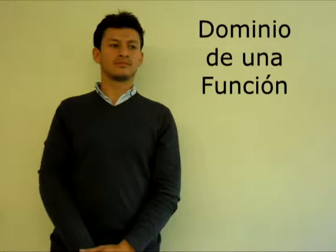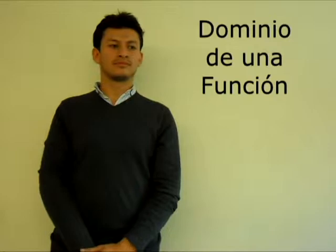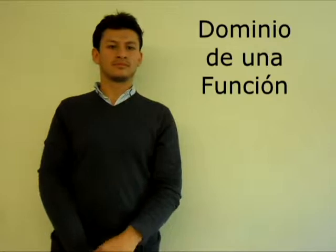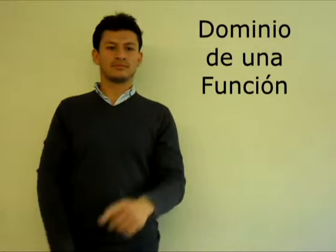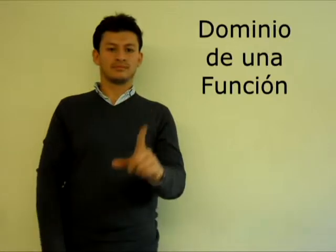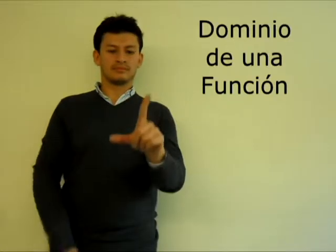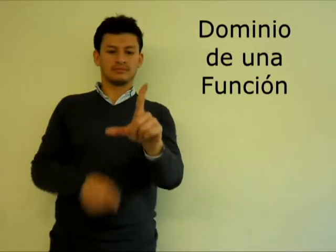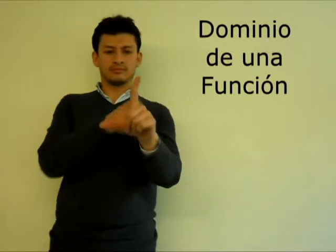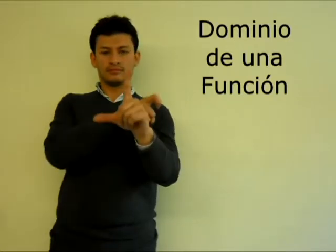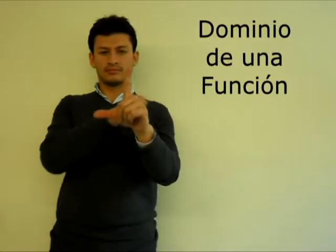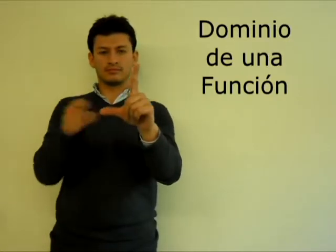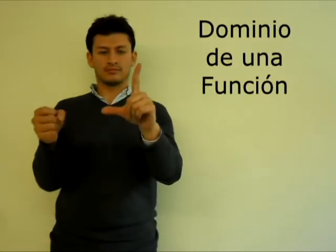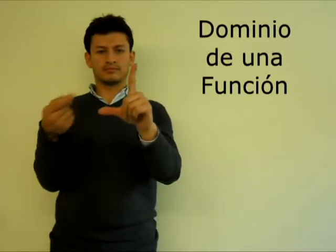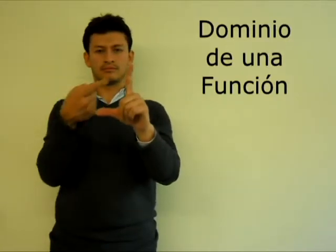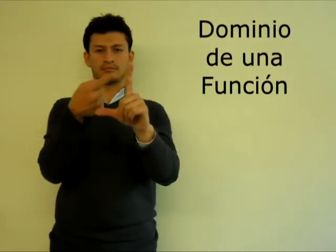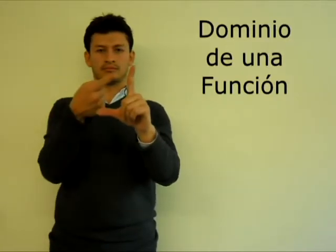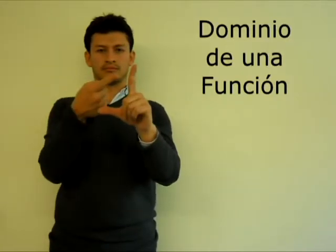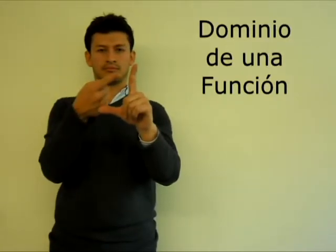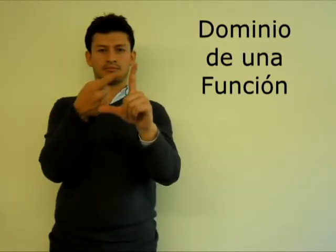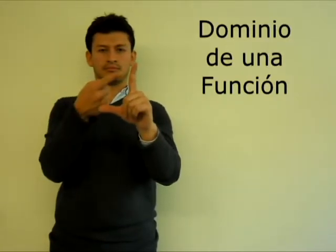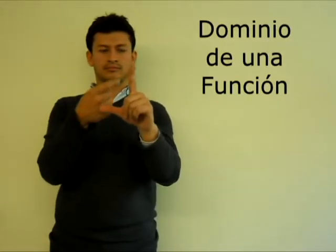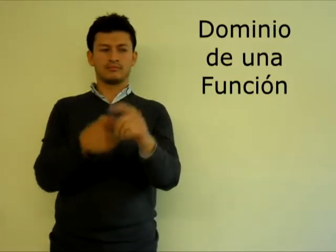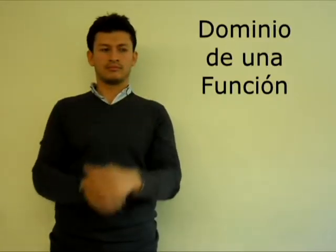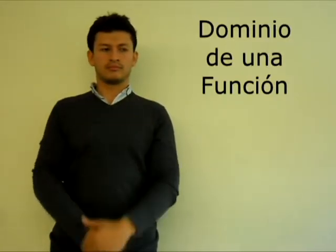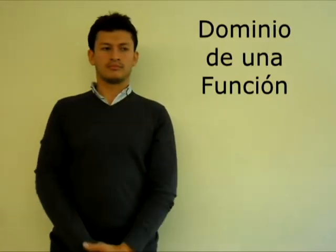Dominio de una Función